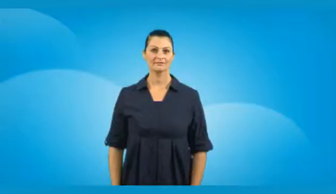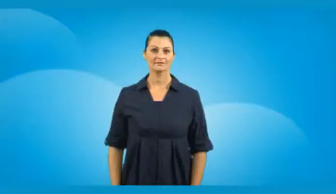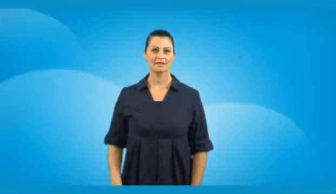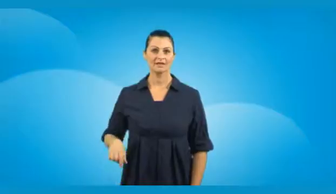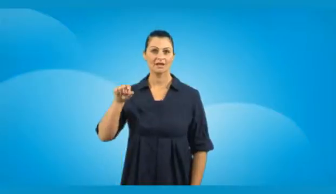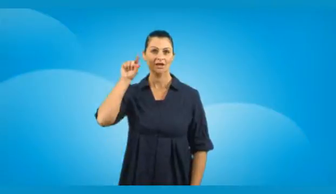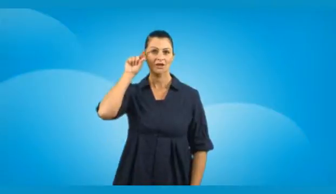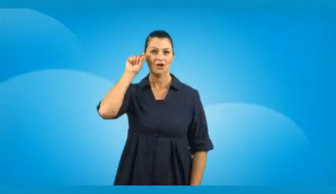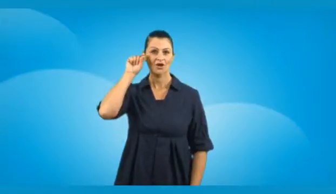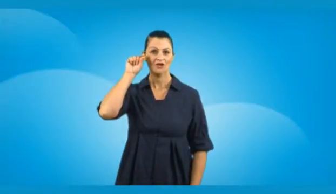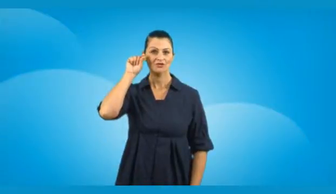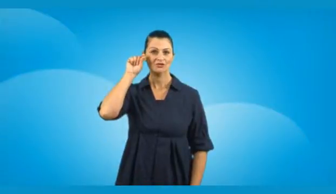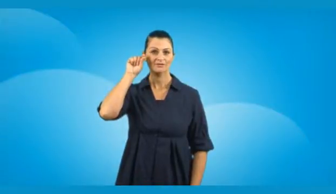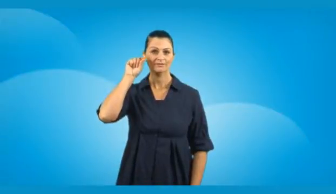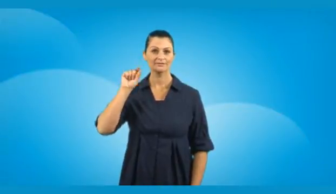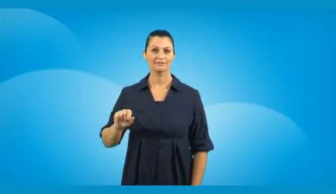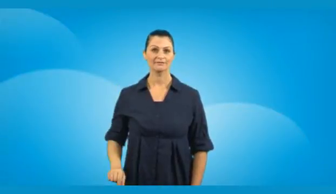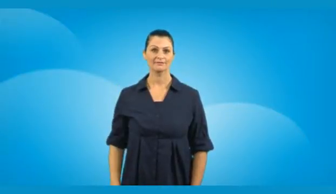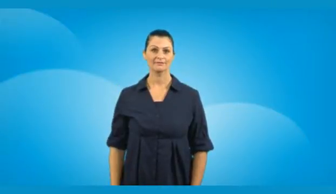Narancs